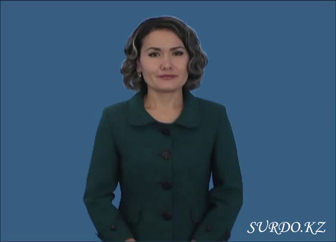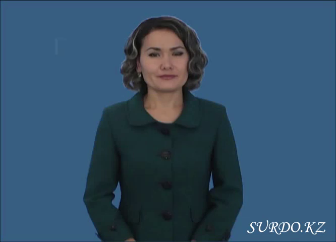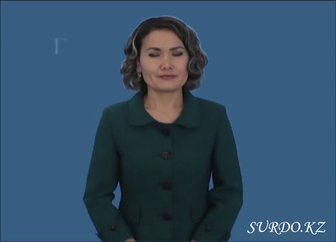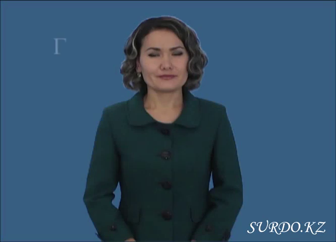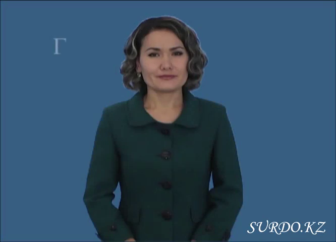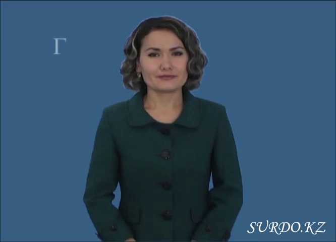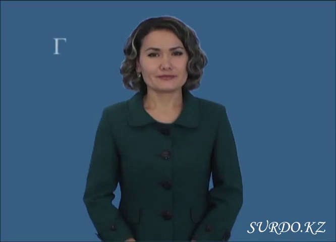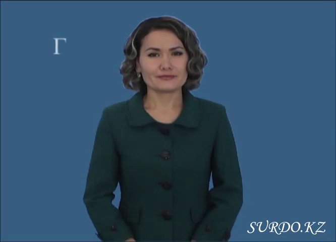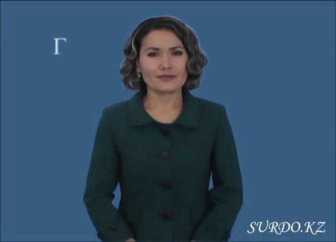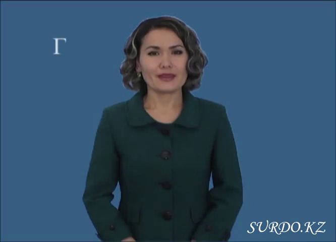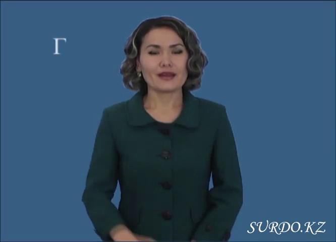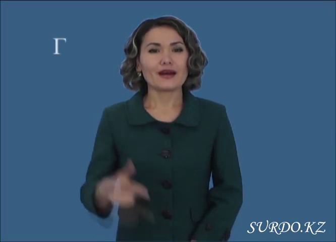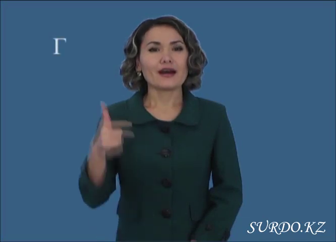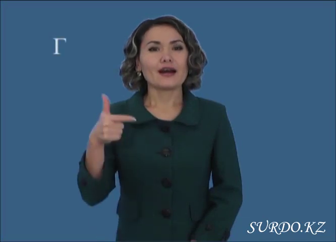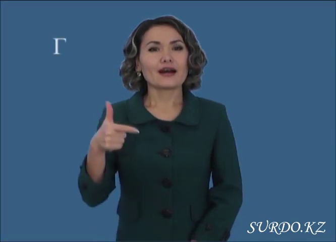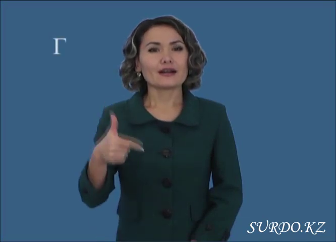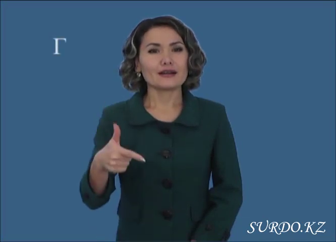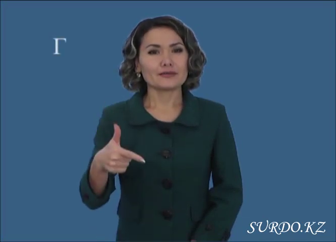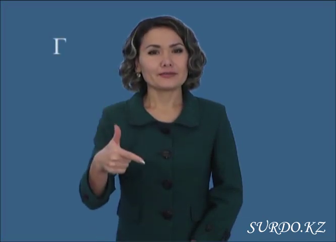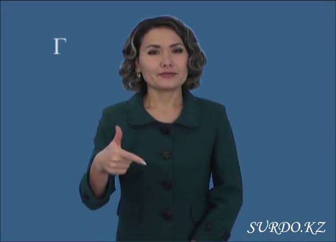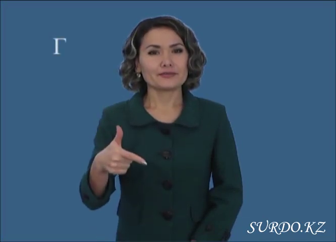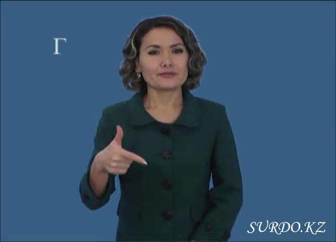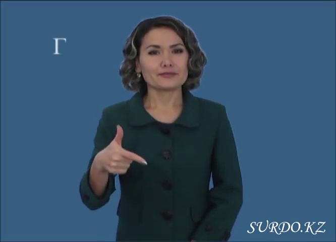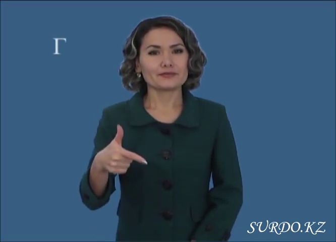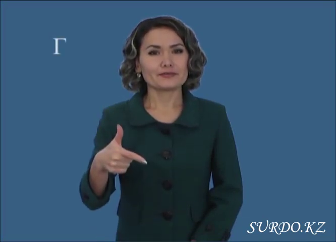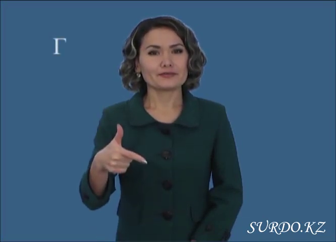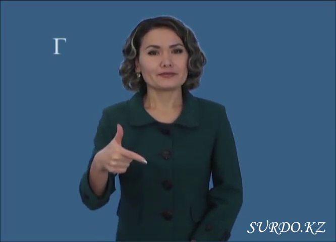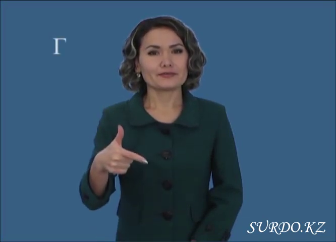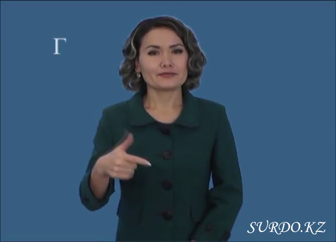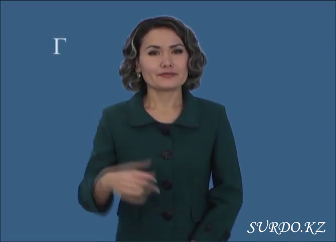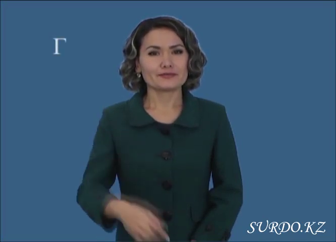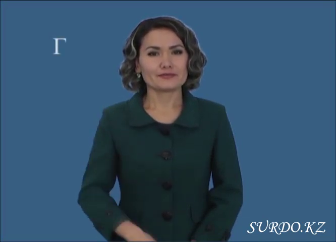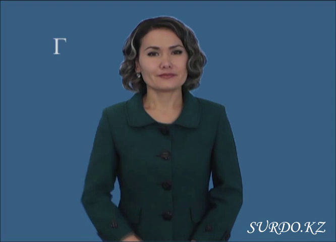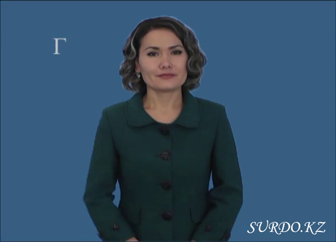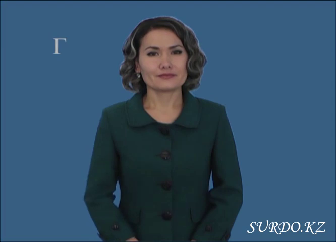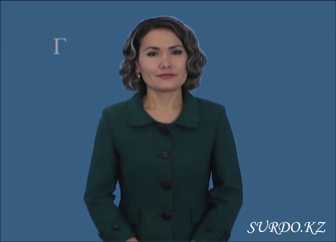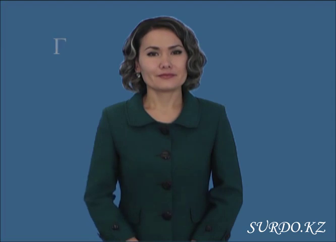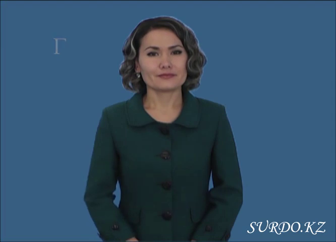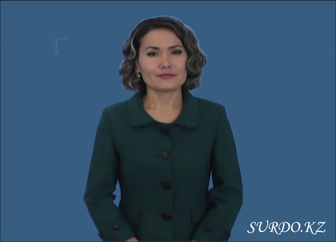Г